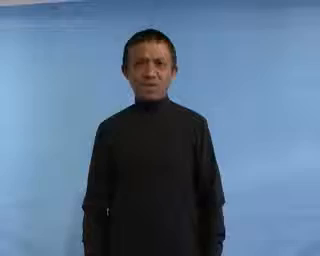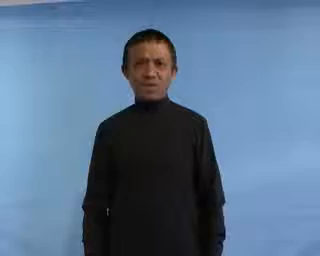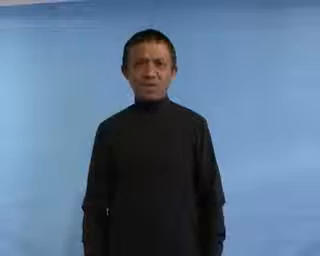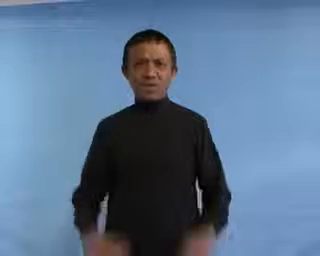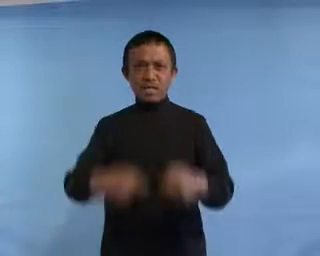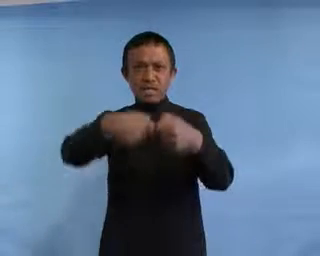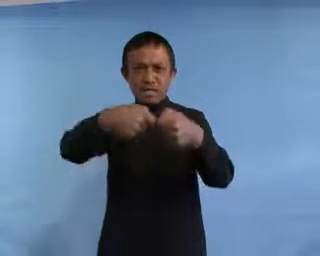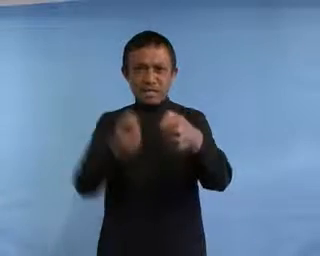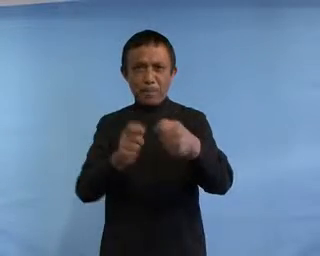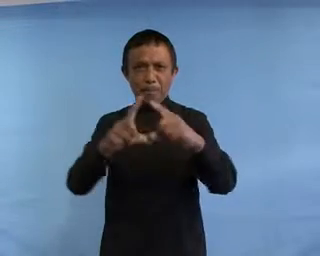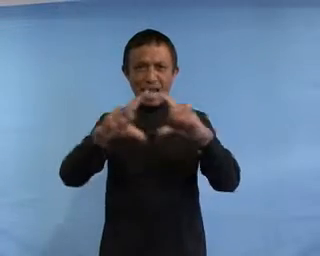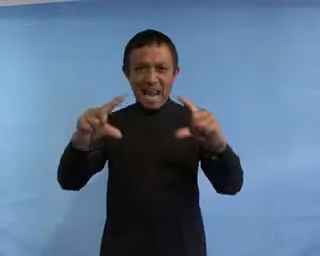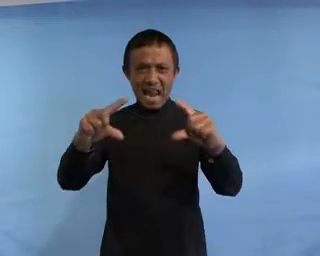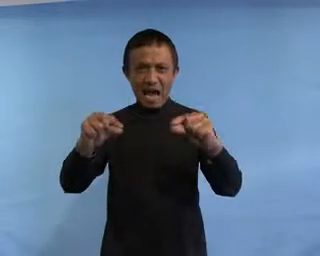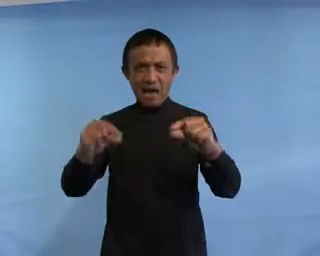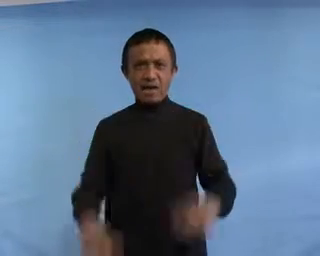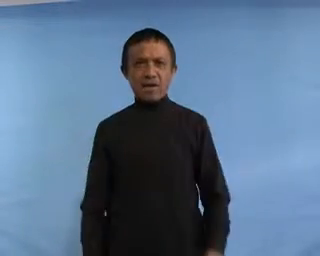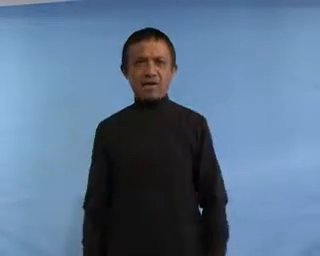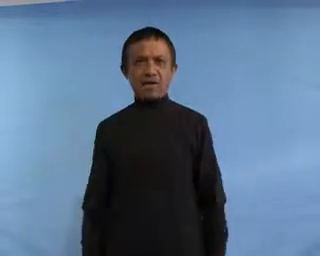tapakila